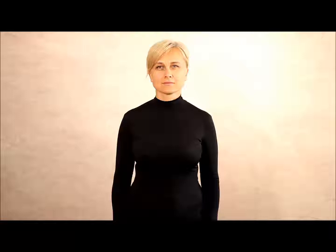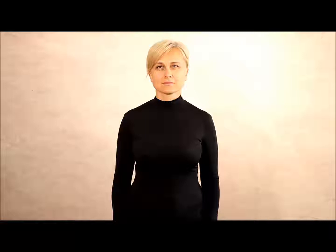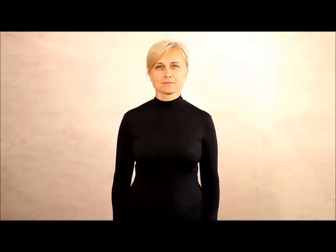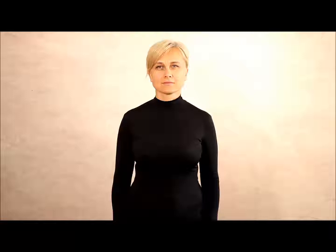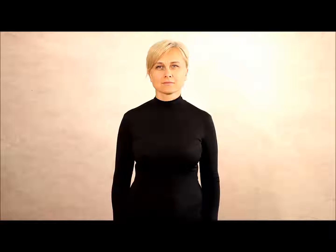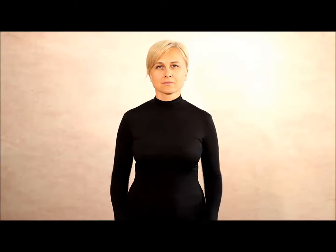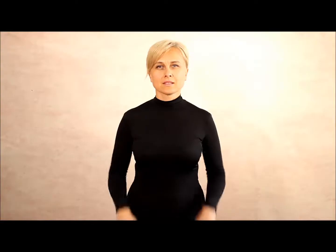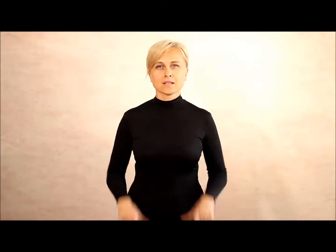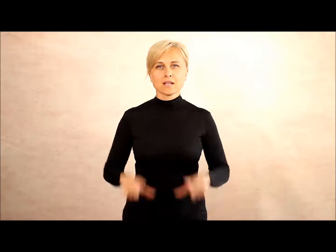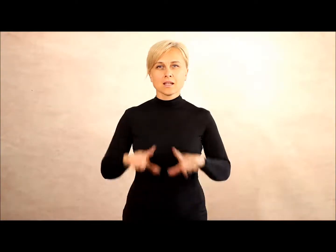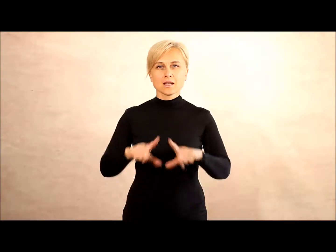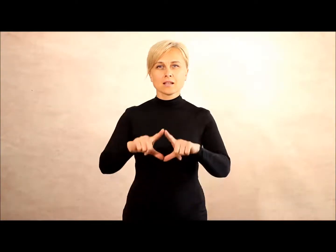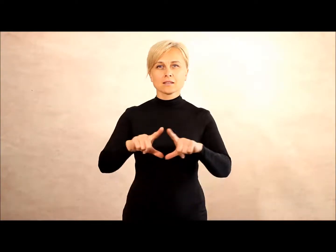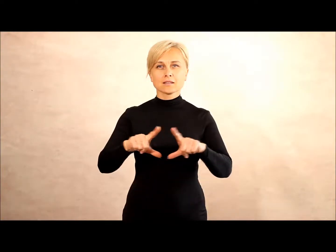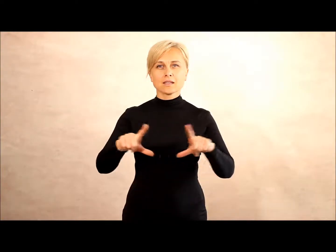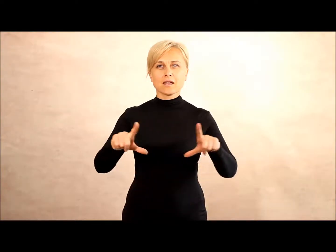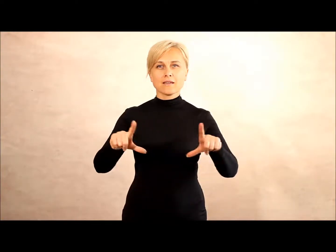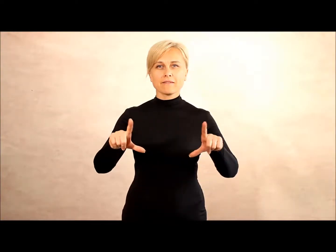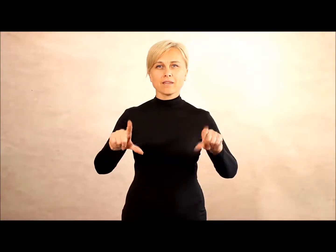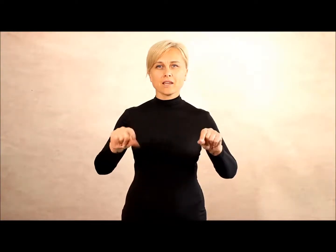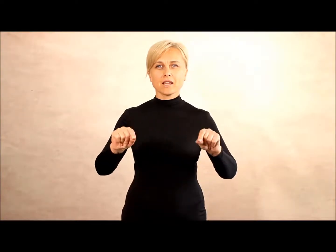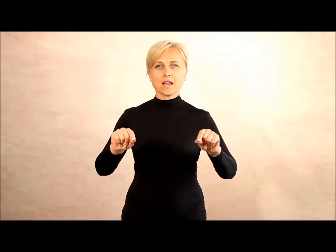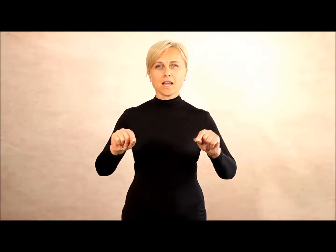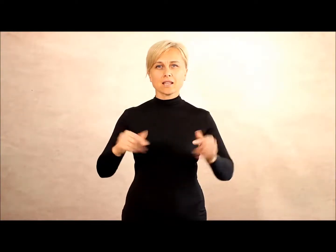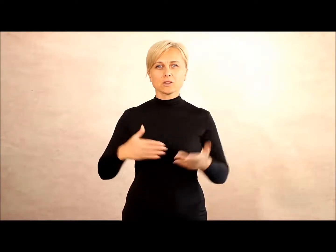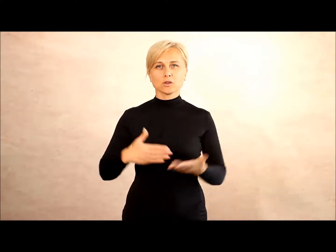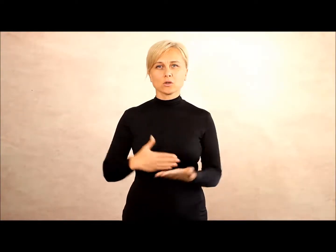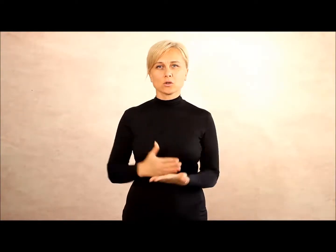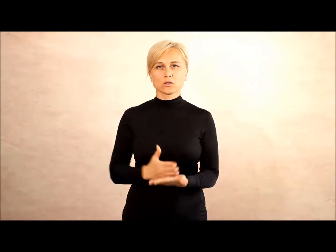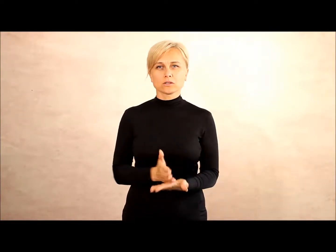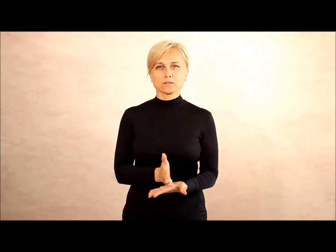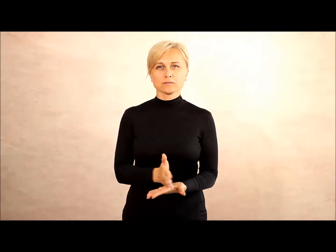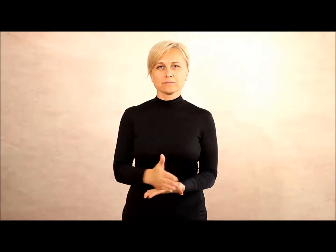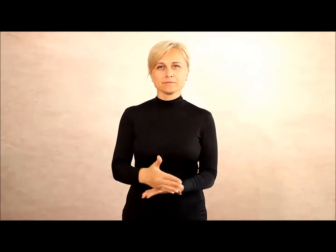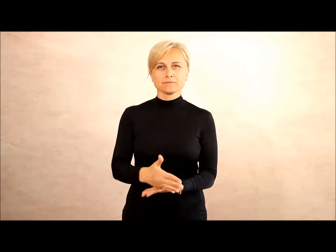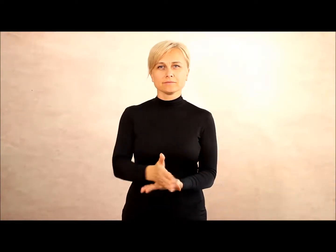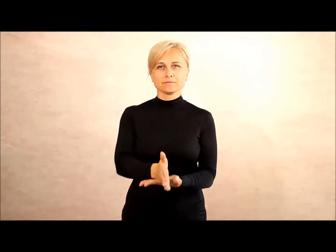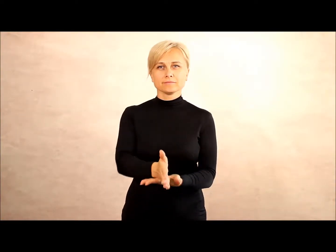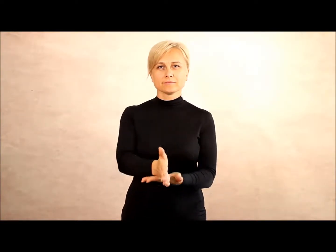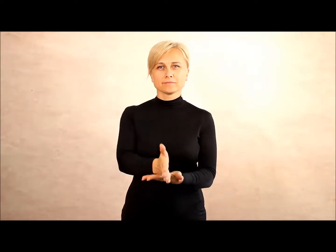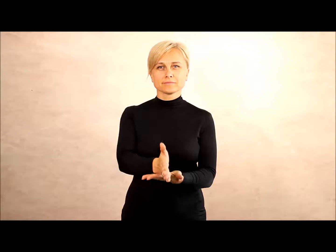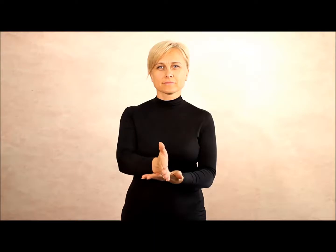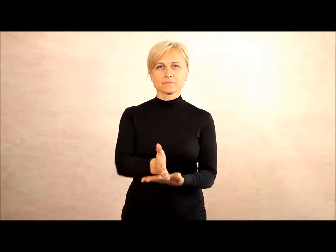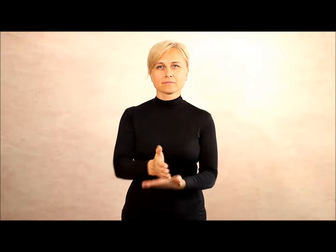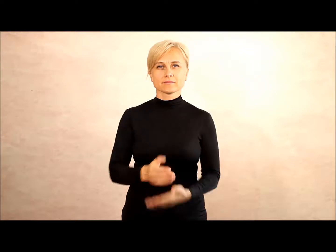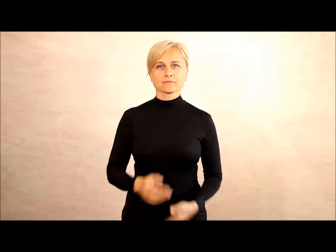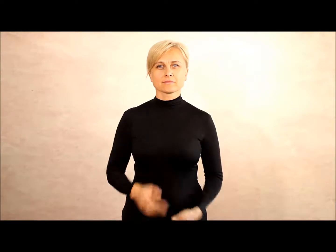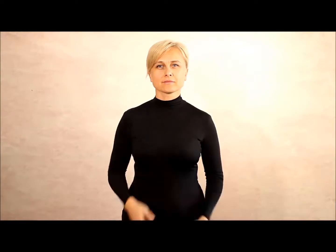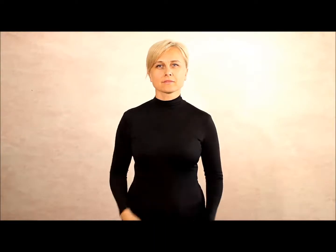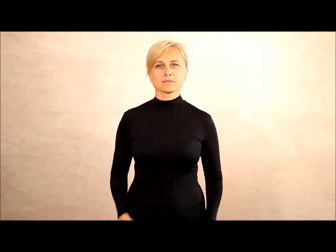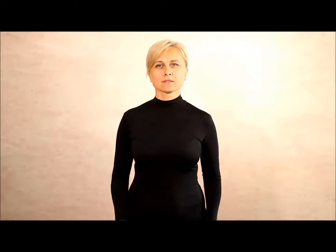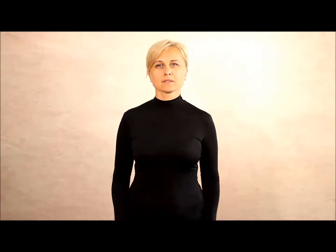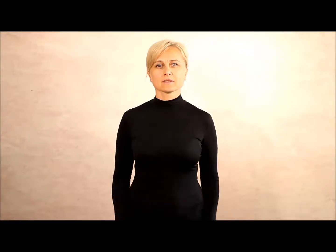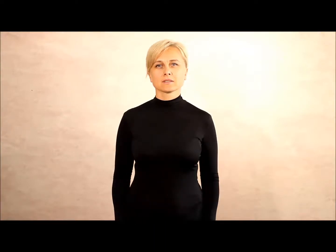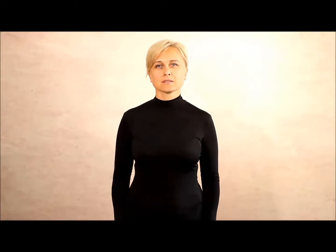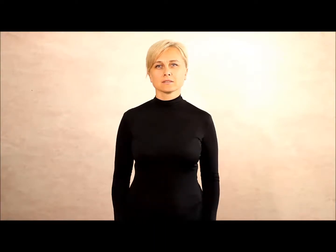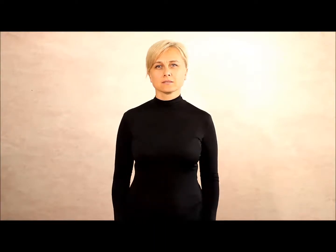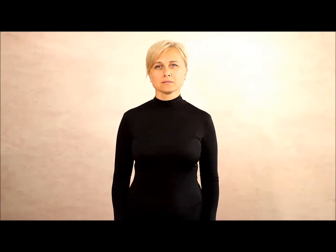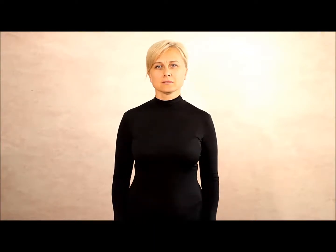Navigator